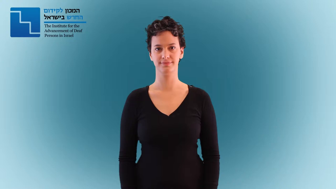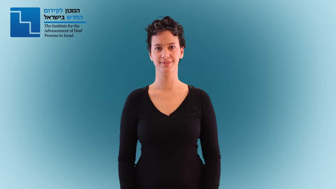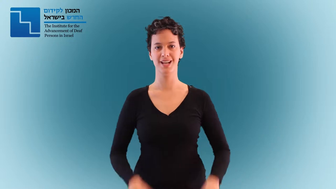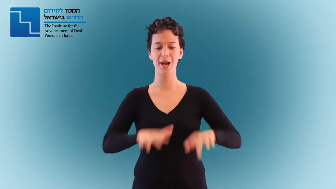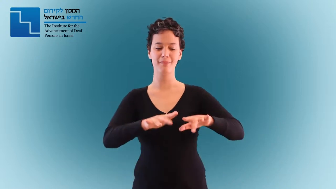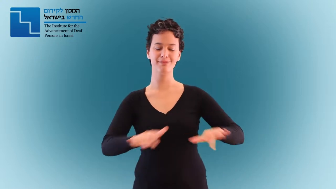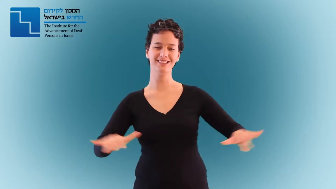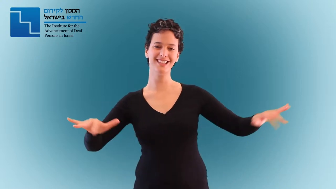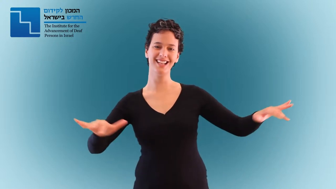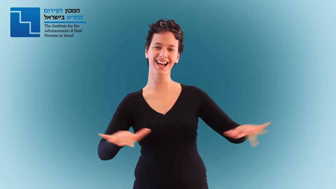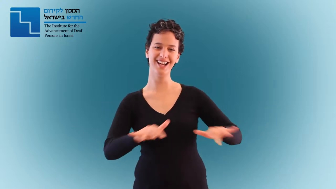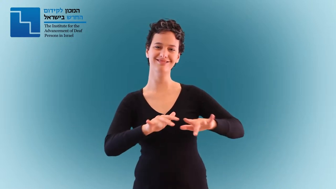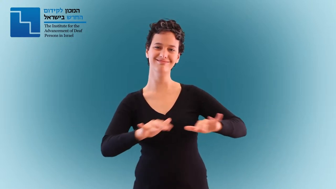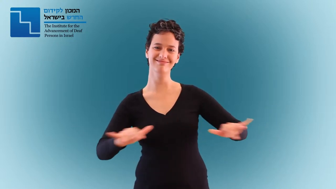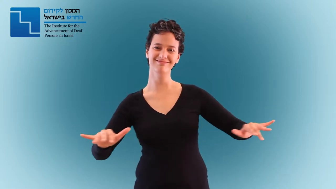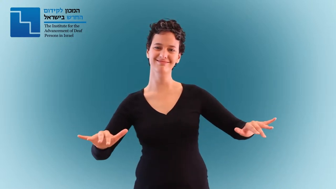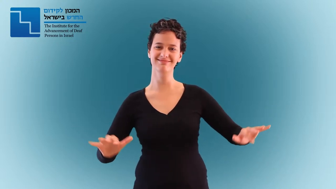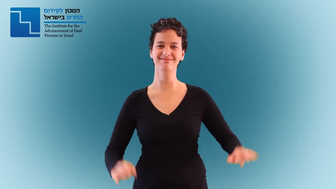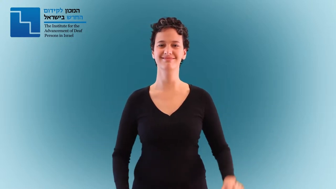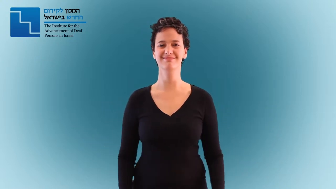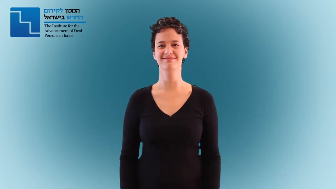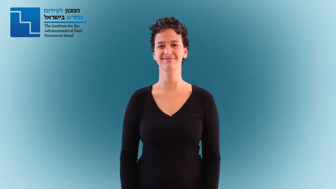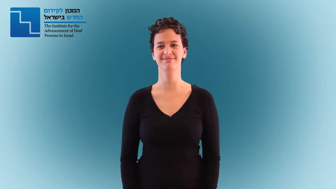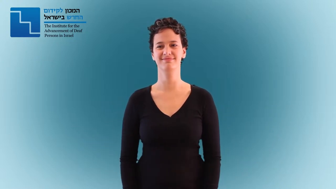פסנתר